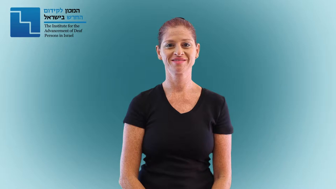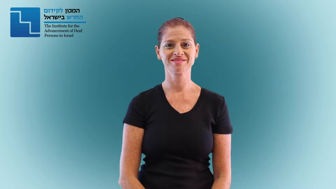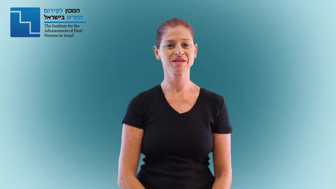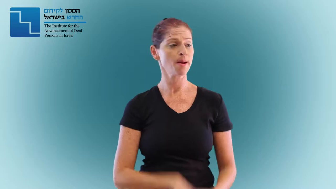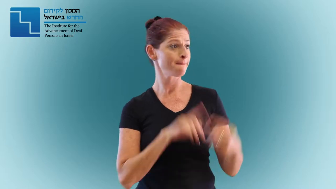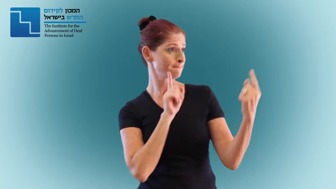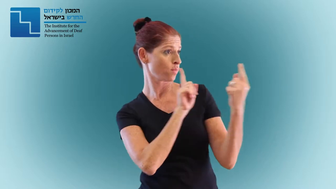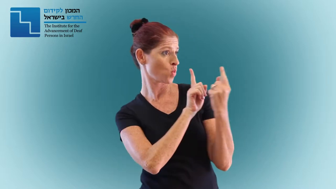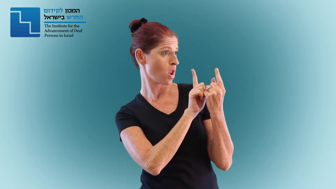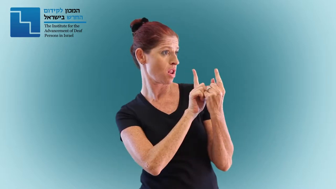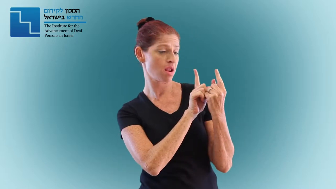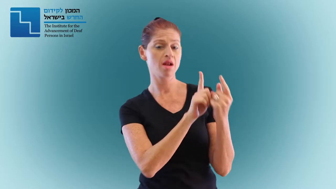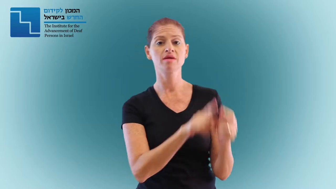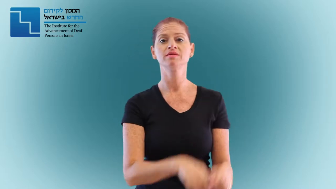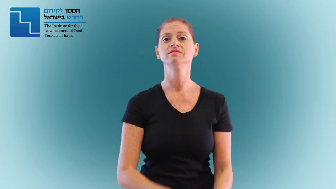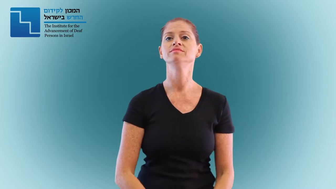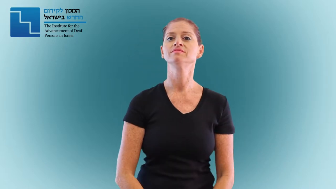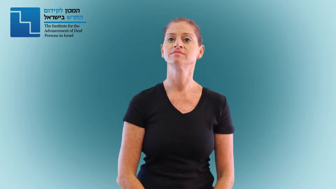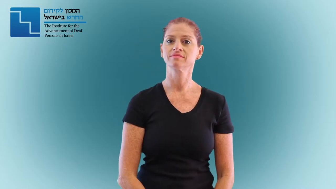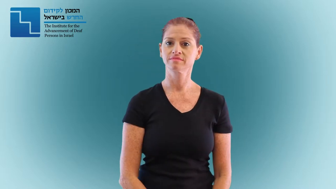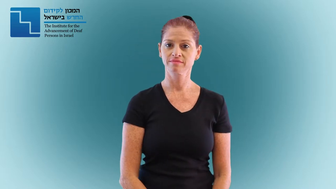מול